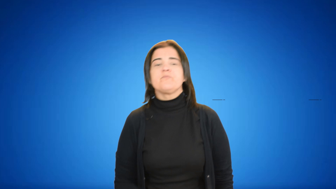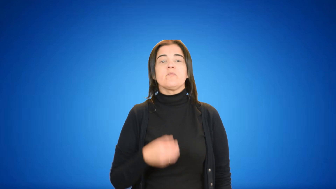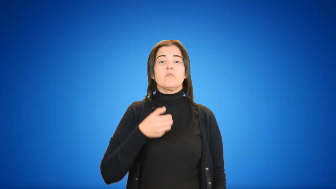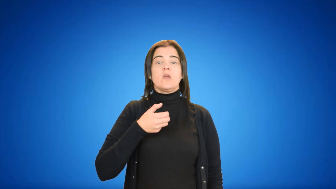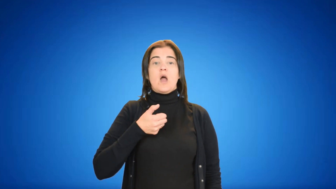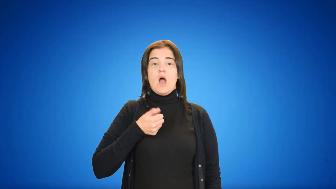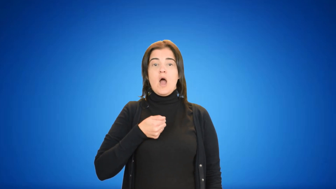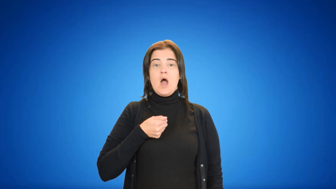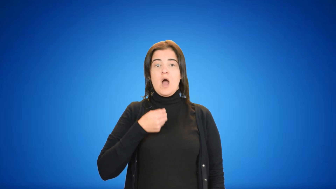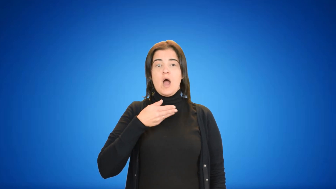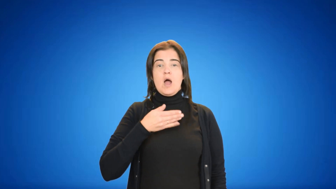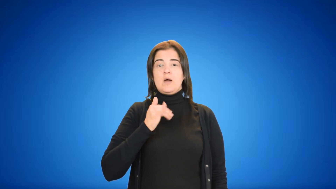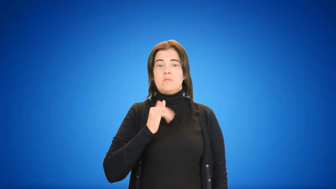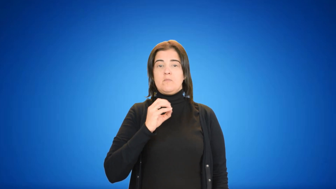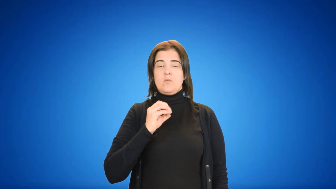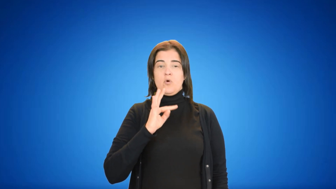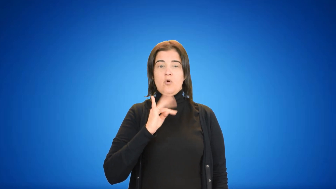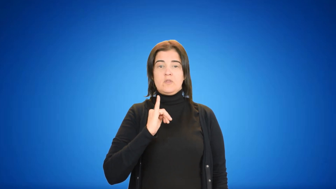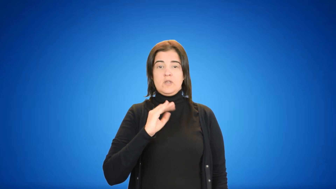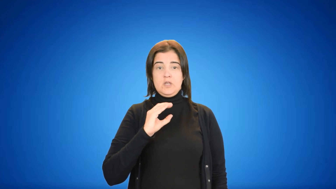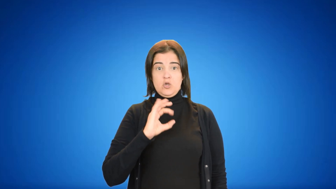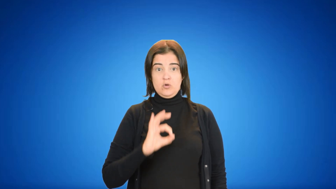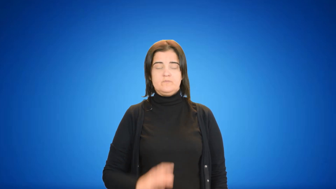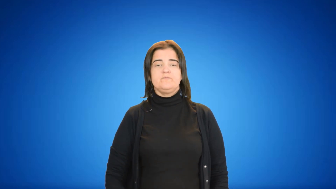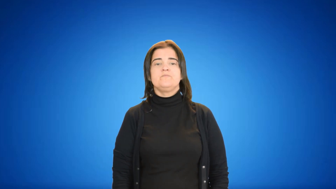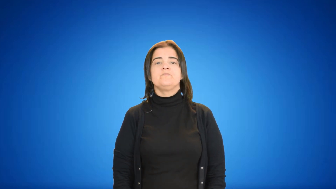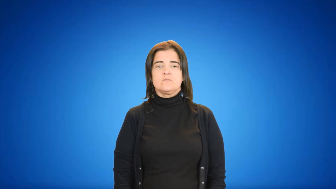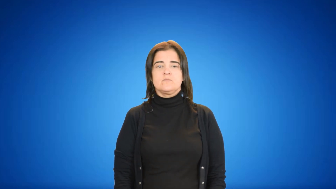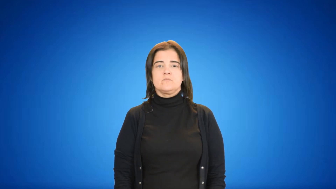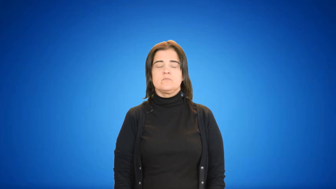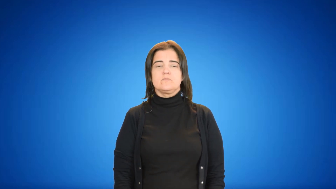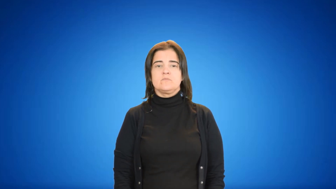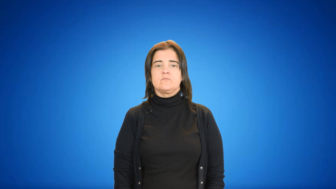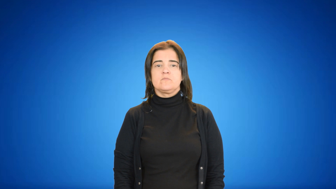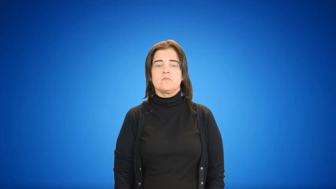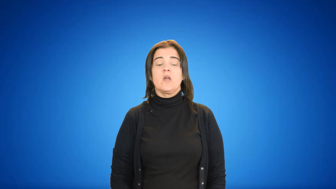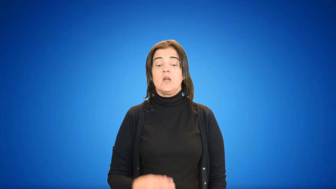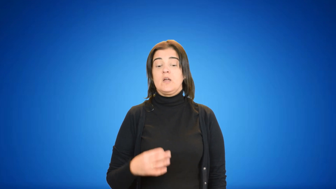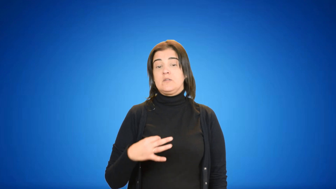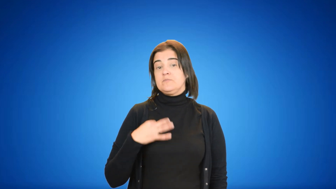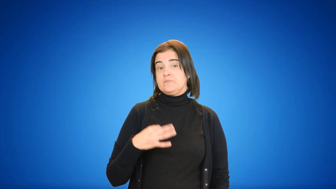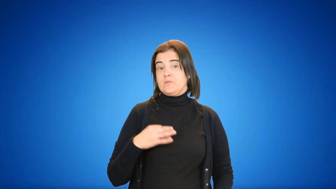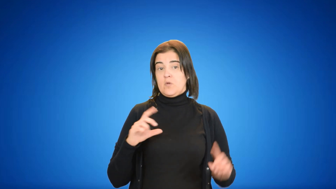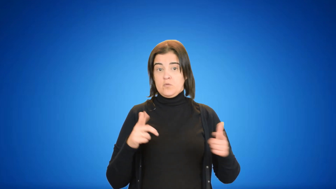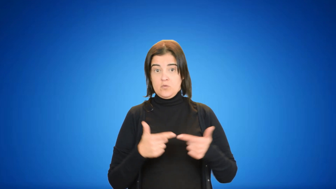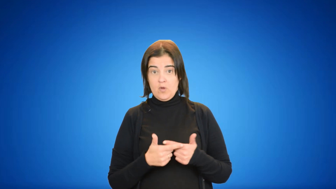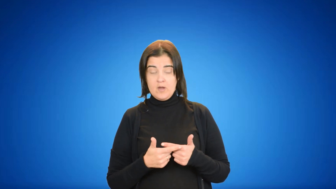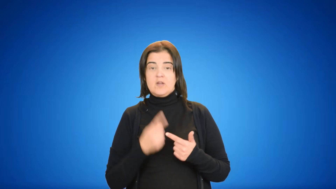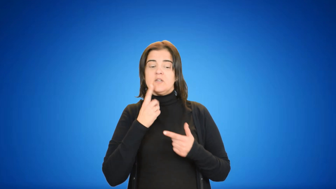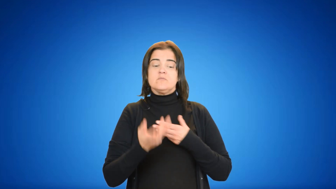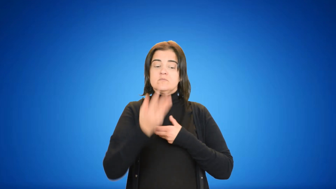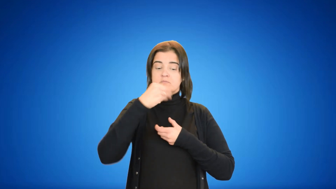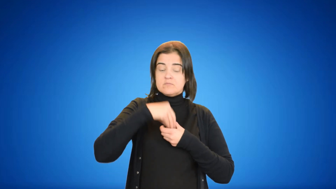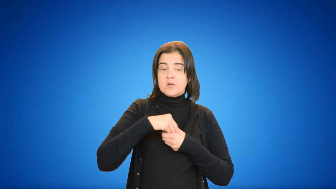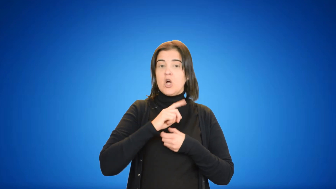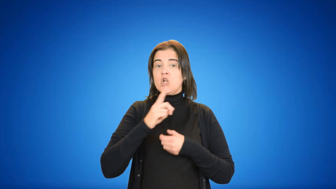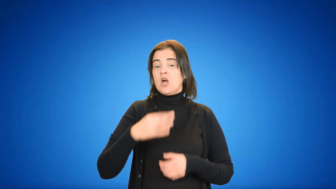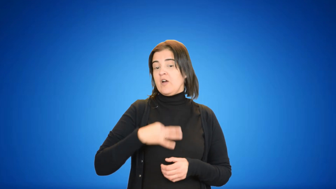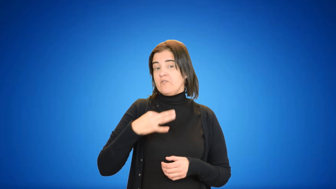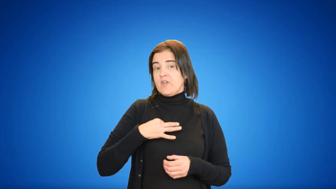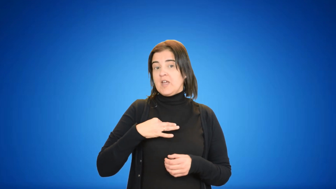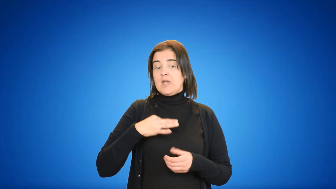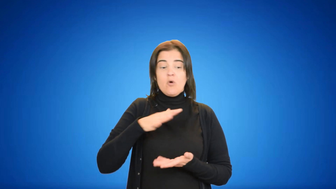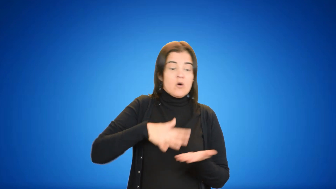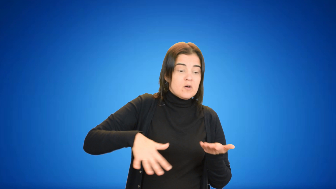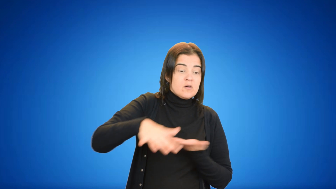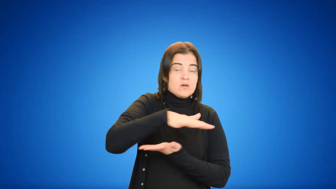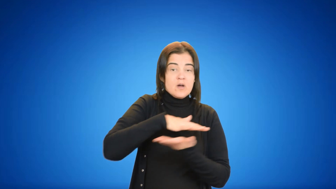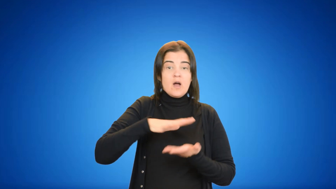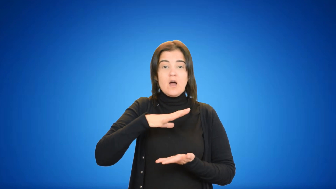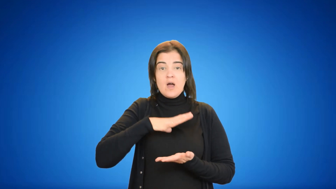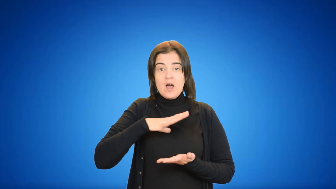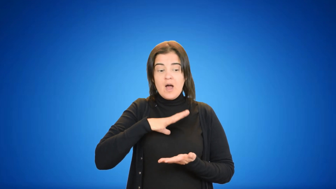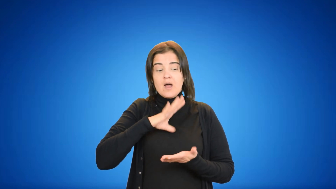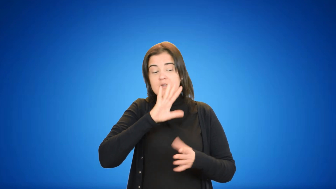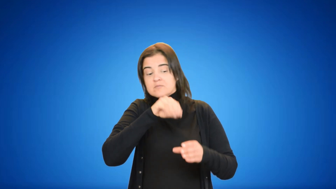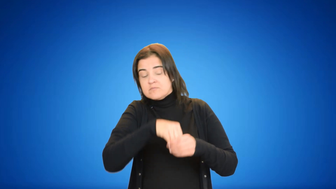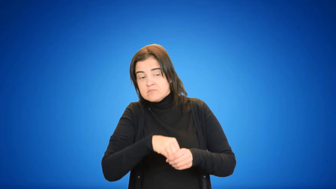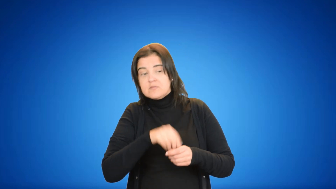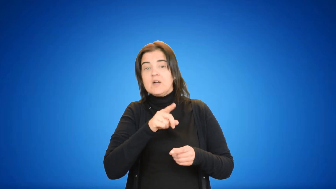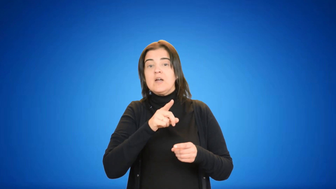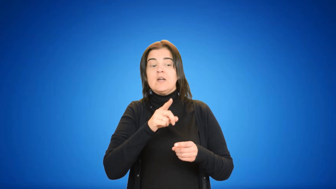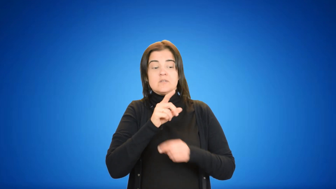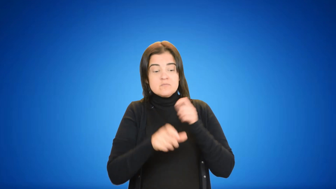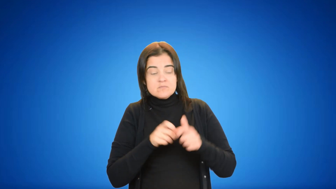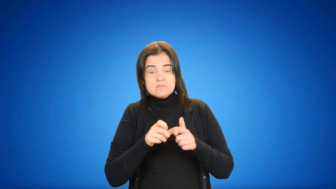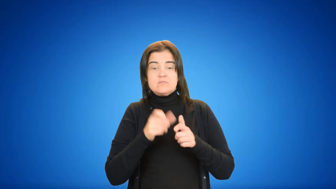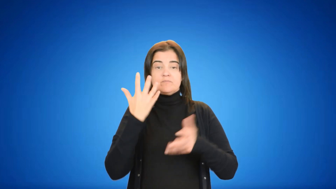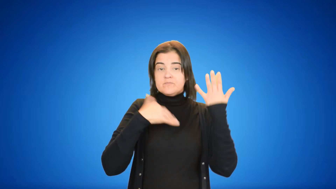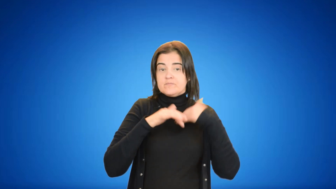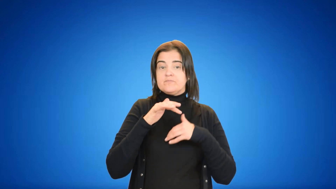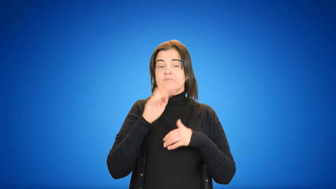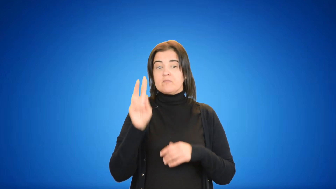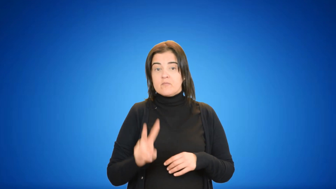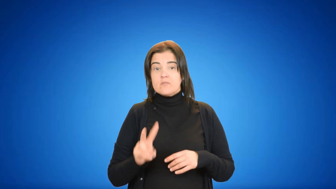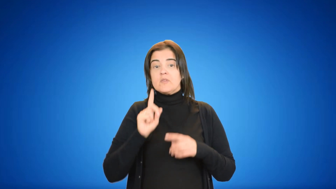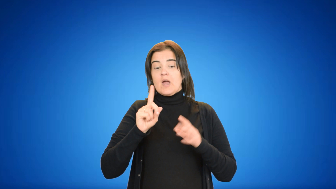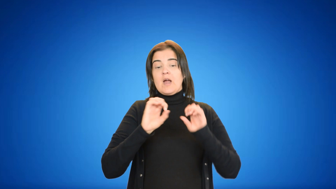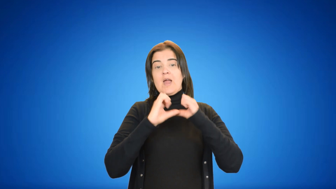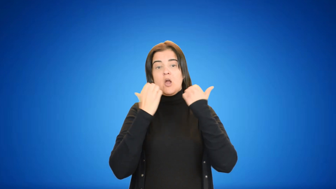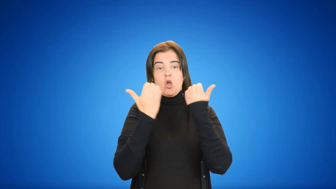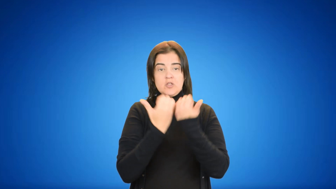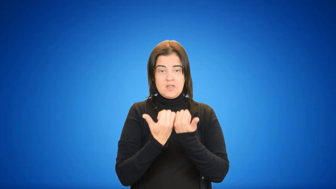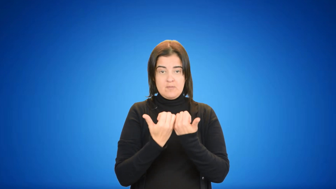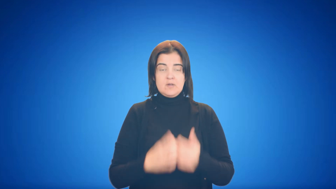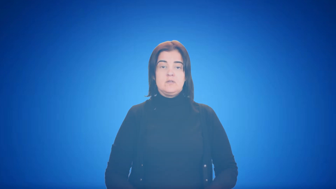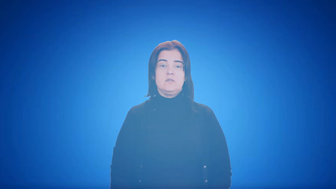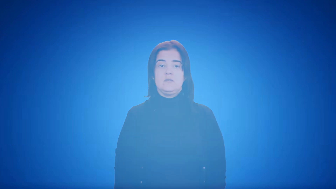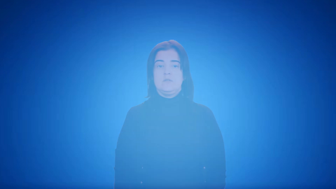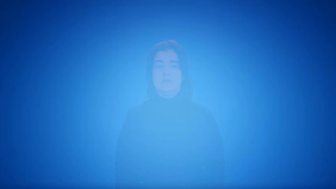Abiótico